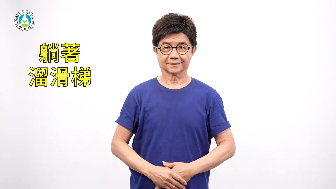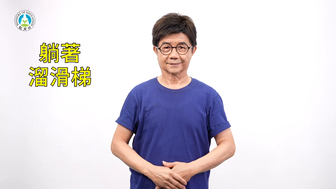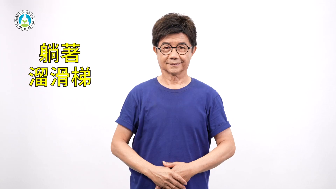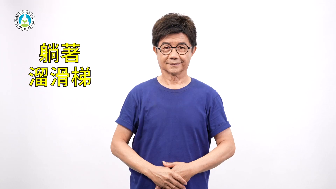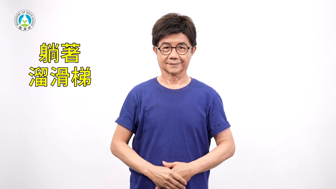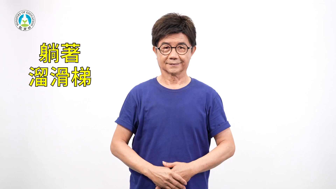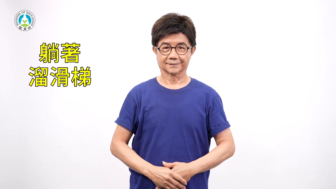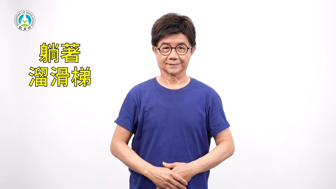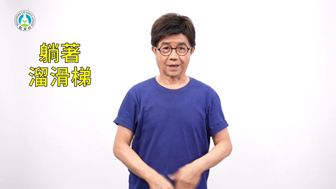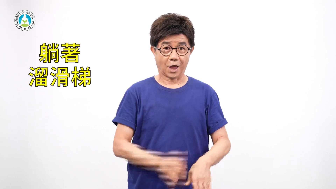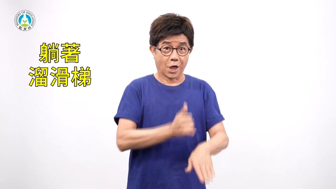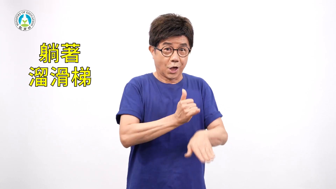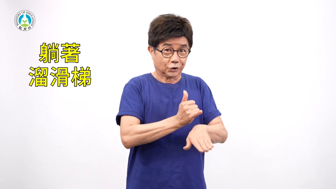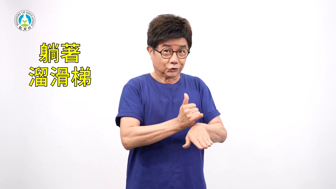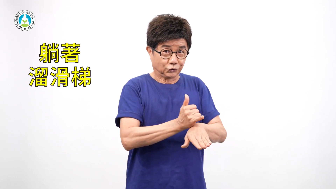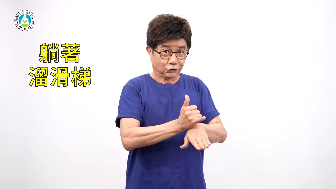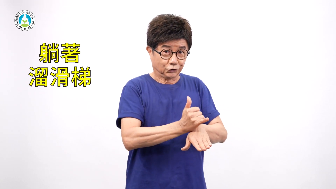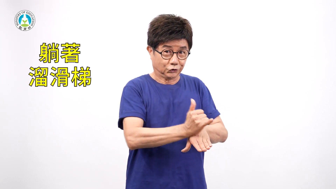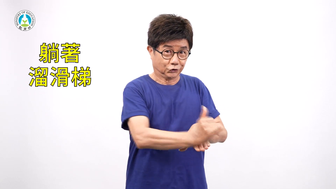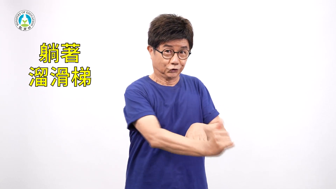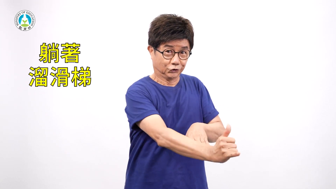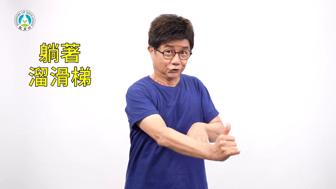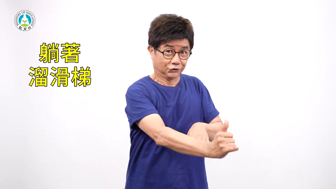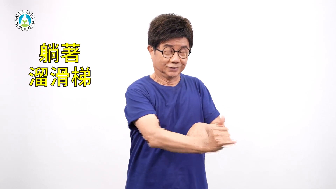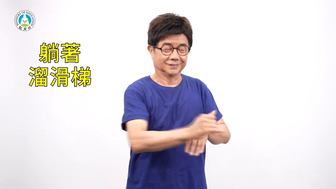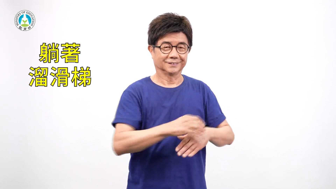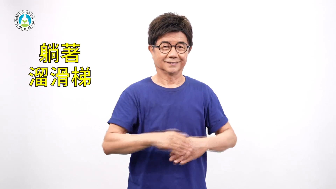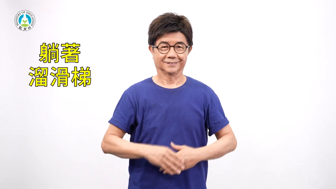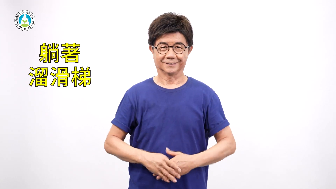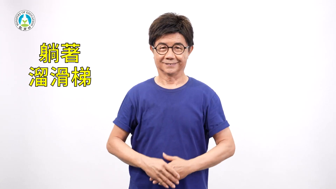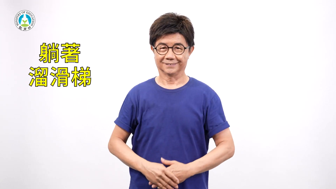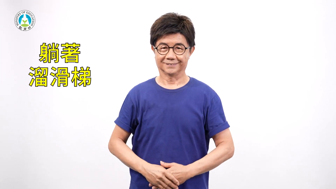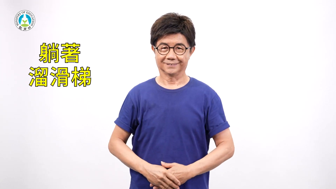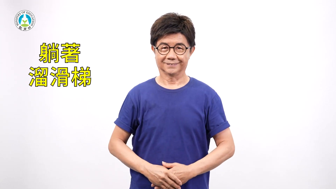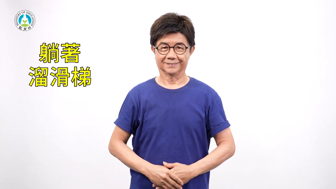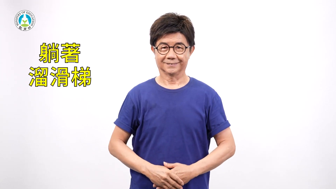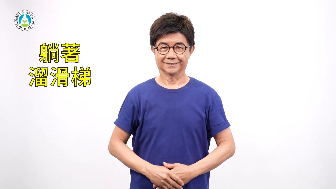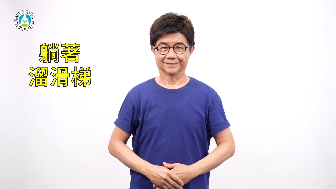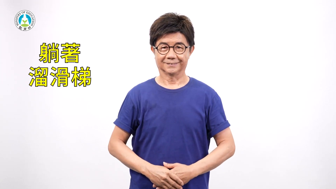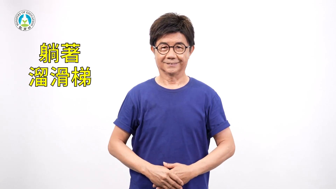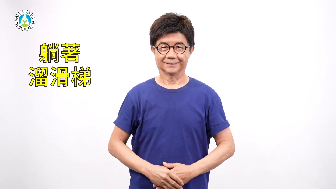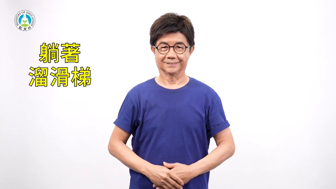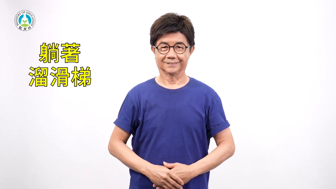躺著溜滑梯